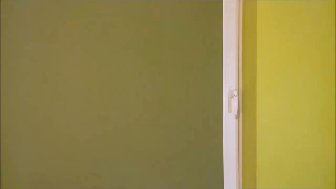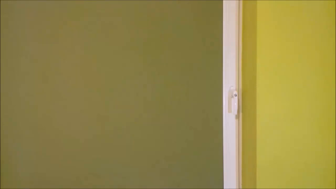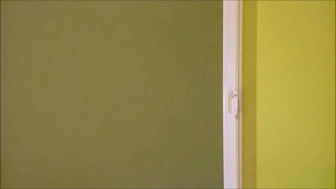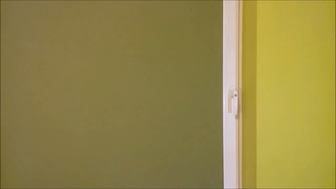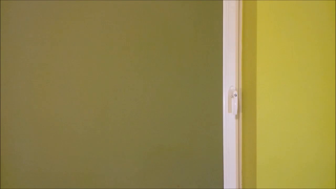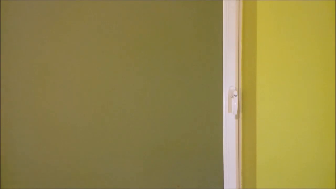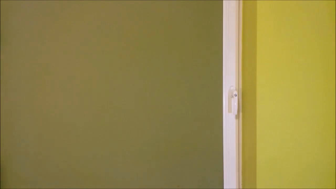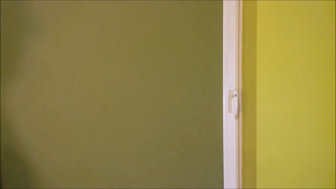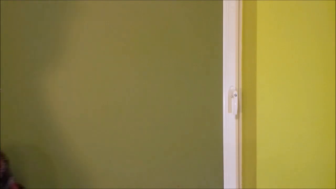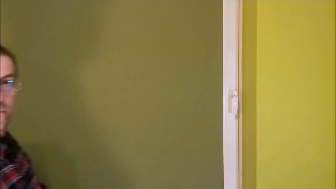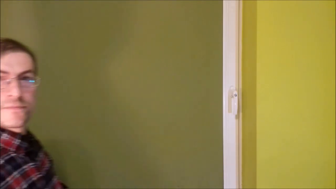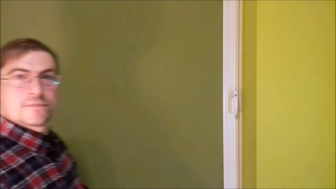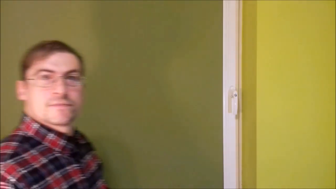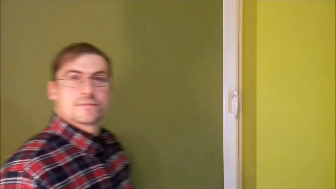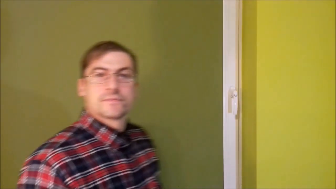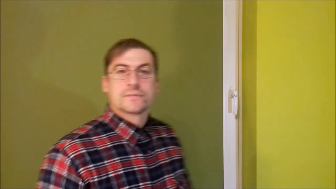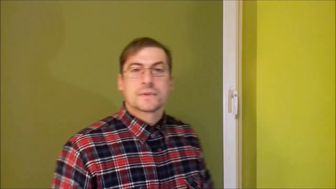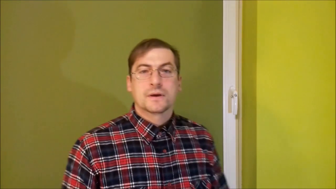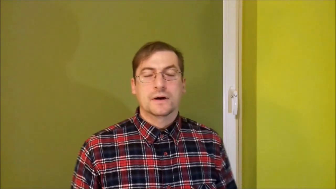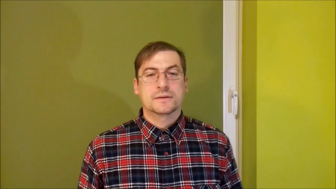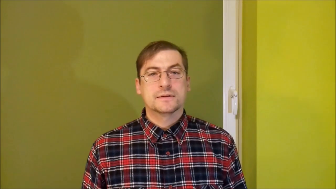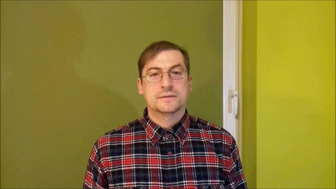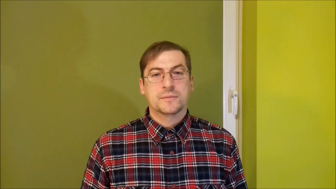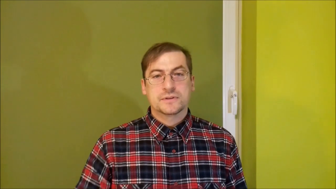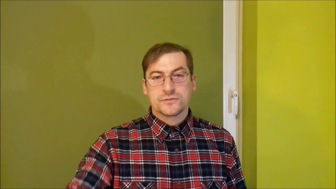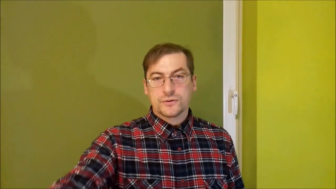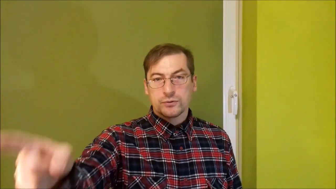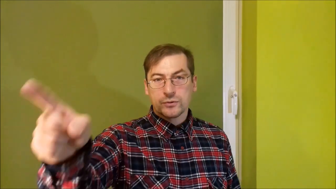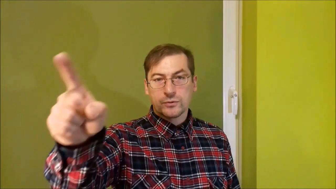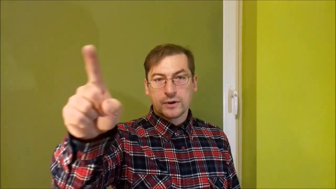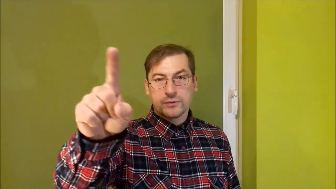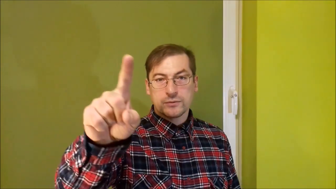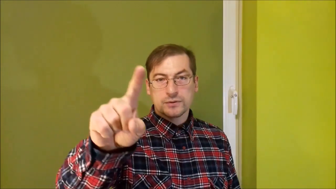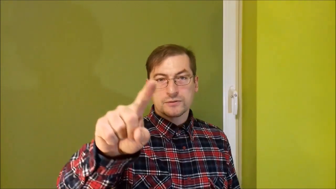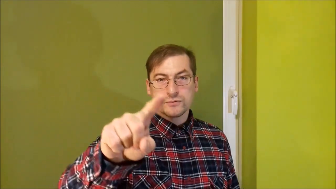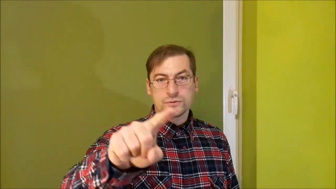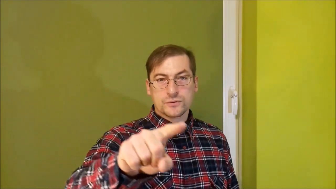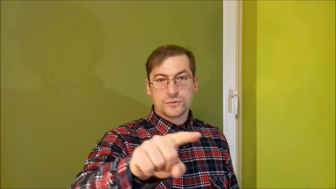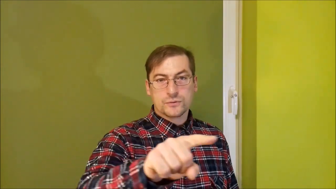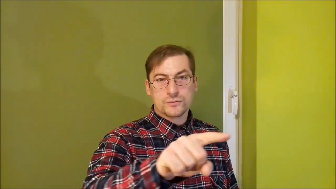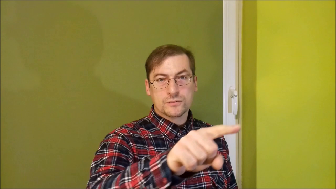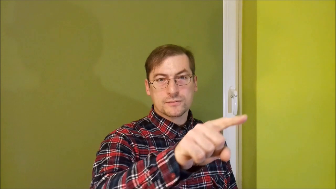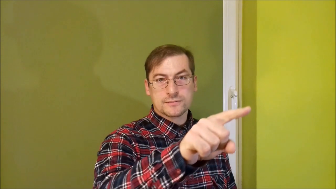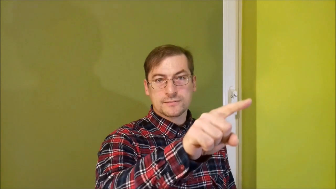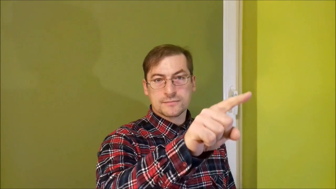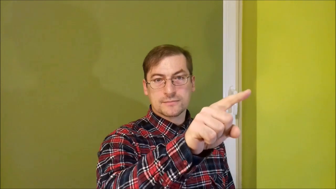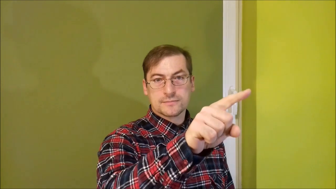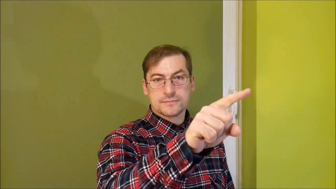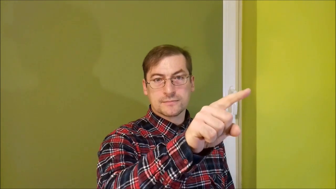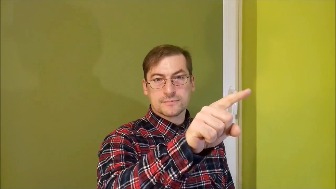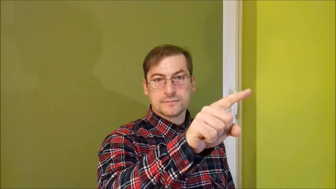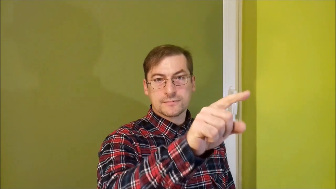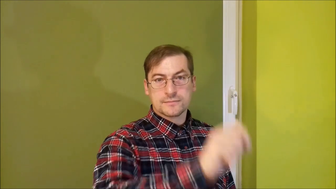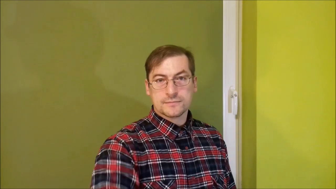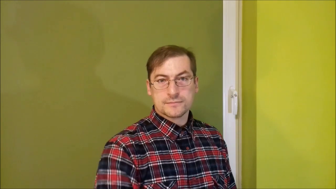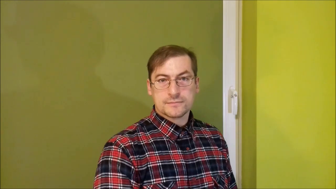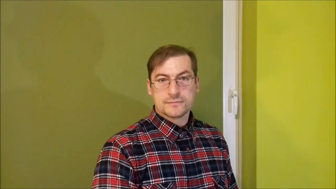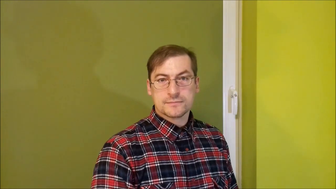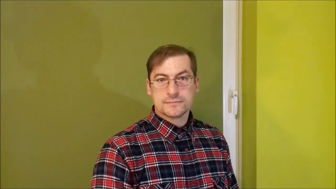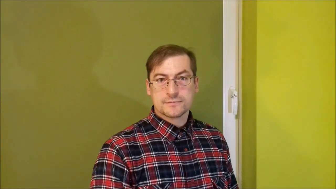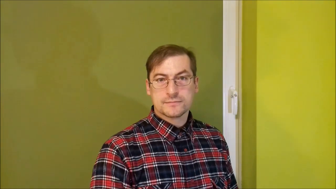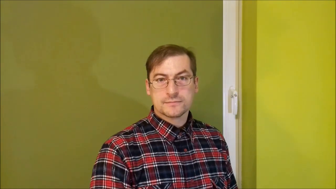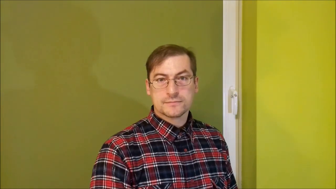artysta